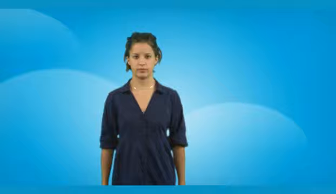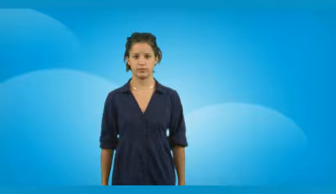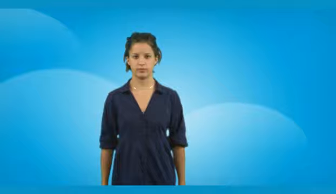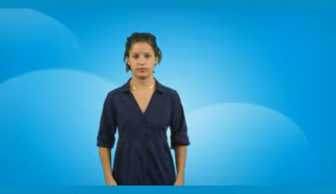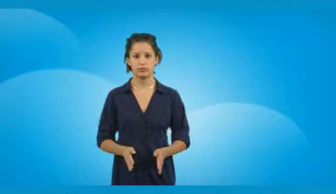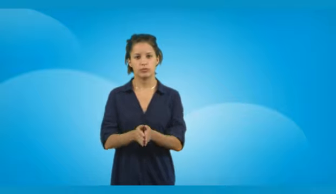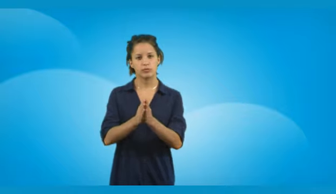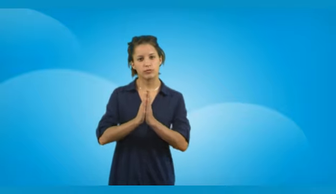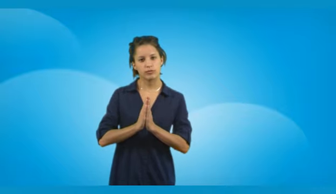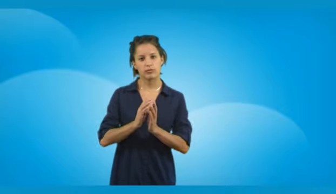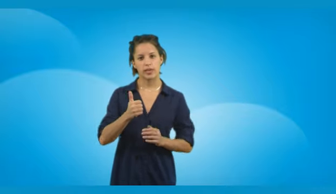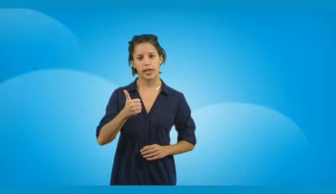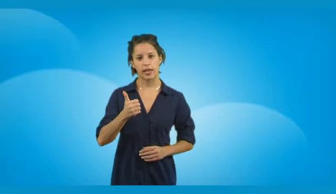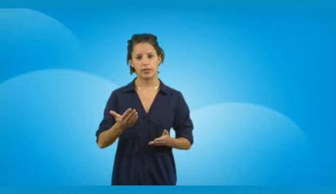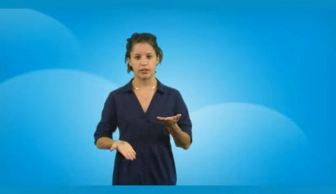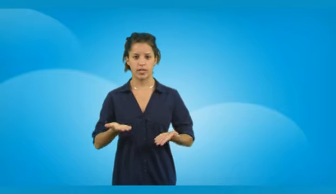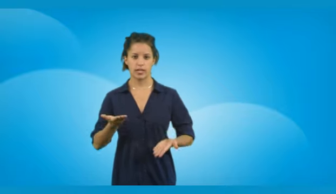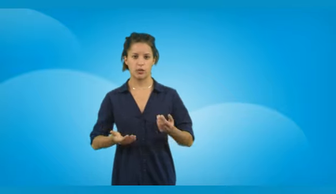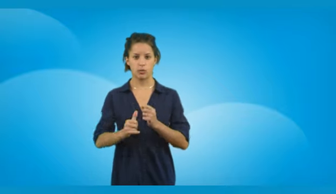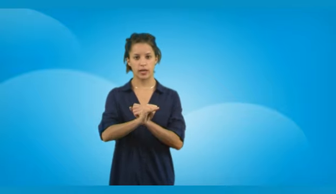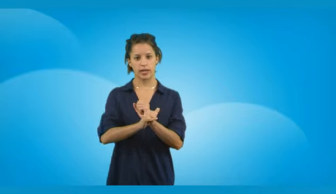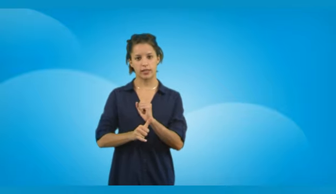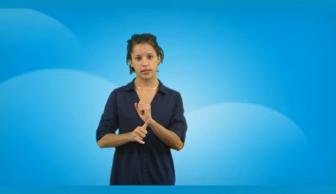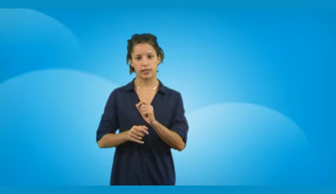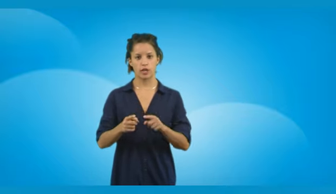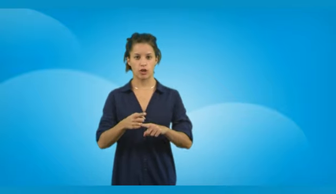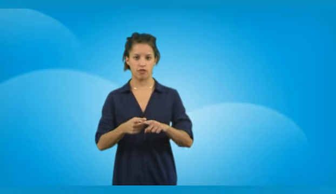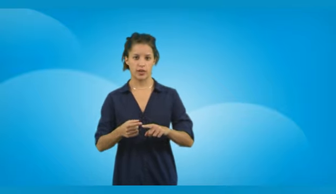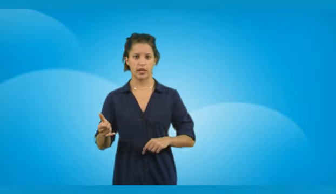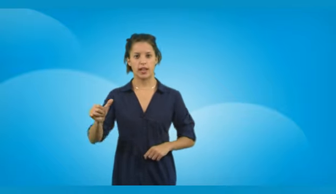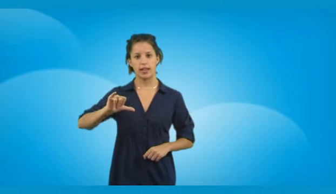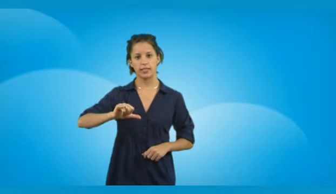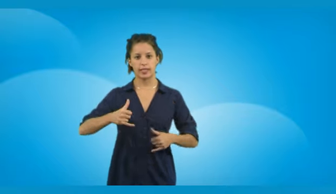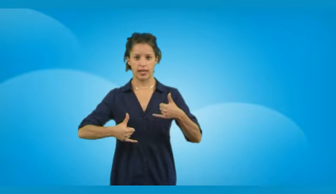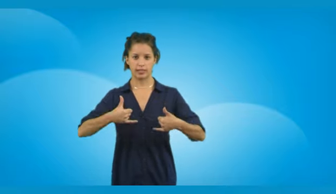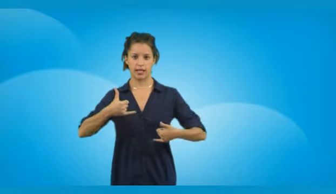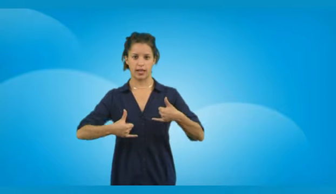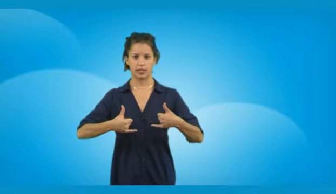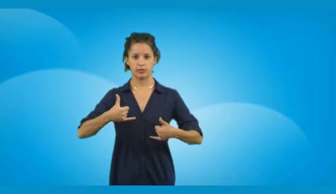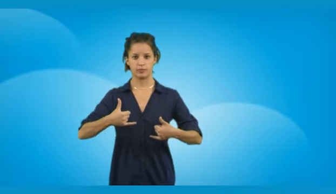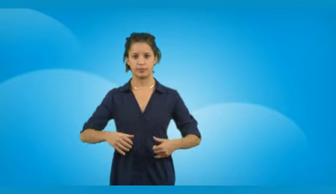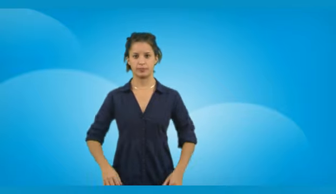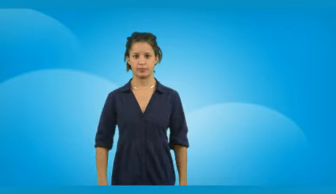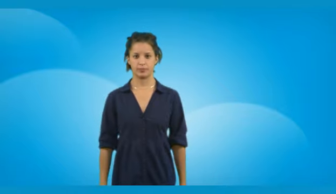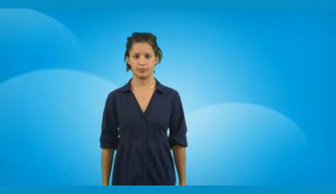Egy kg kenyeret és fél liter tejet kérek!